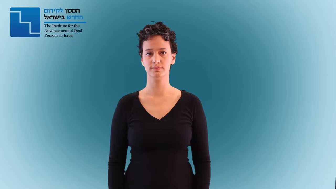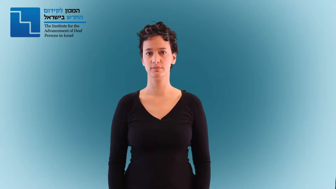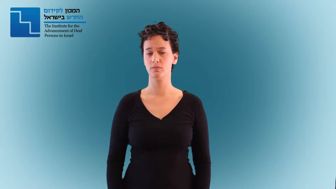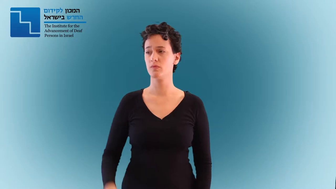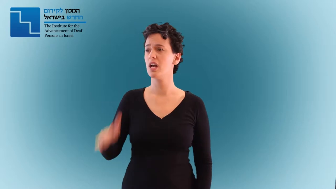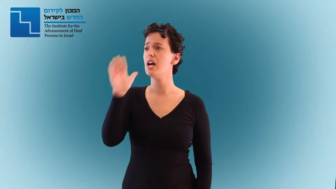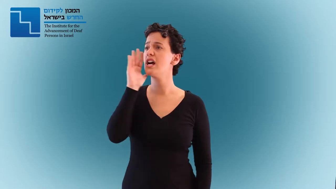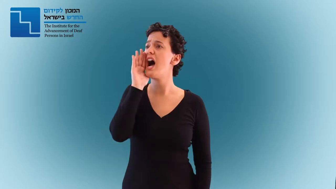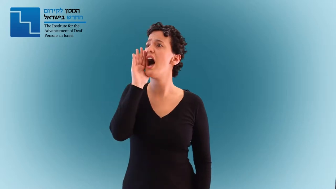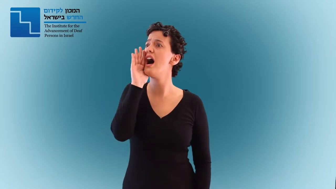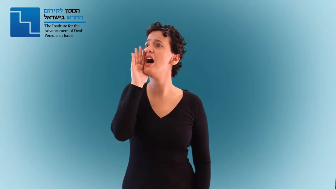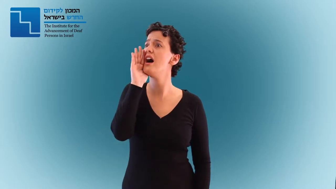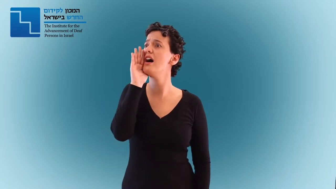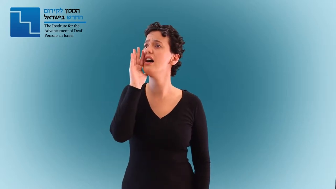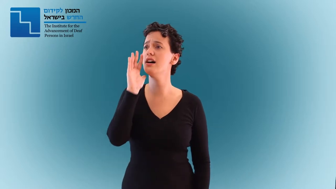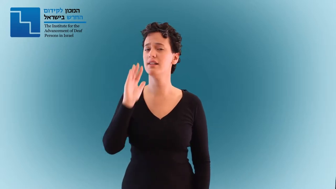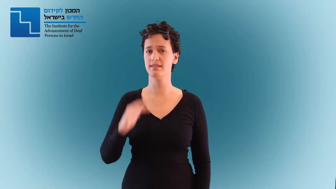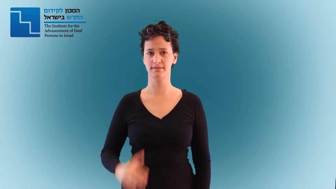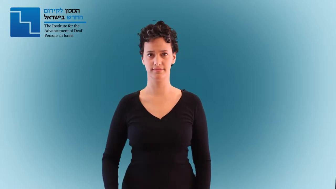לקרוא (למישהו)